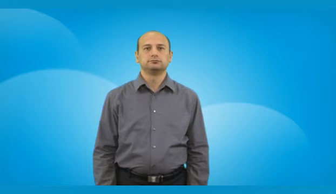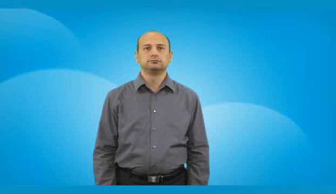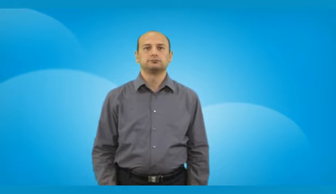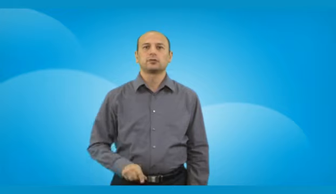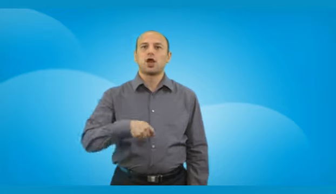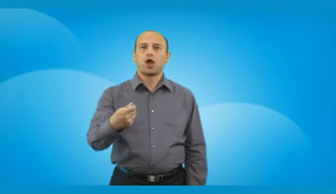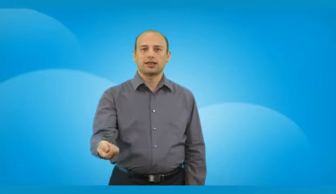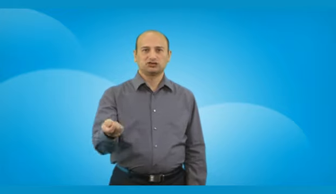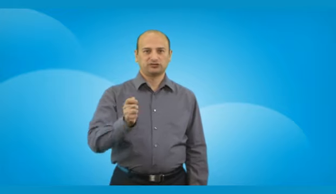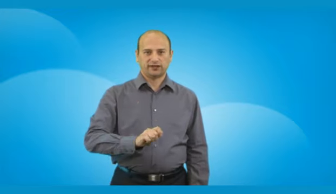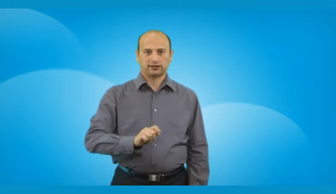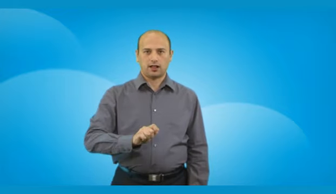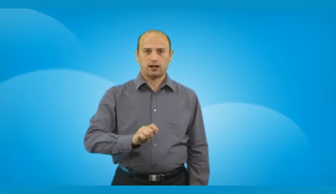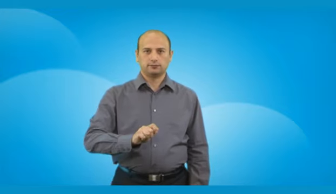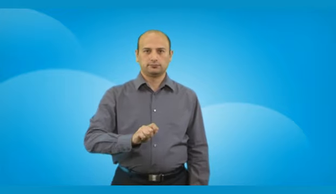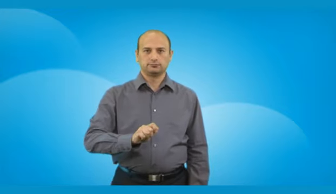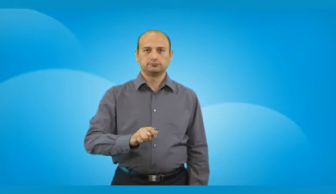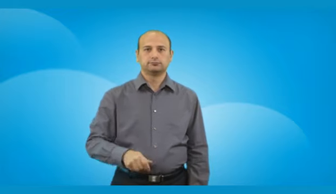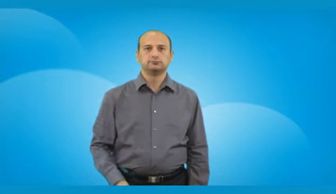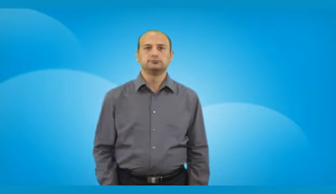Adásvétel